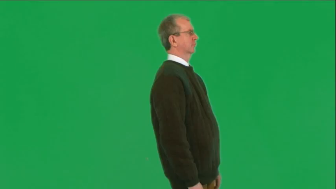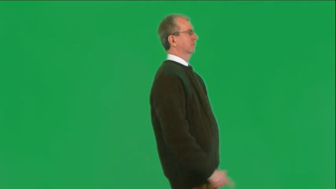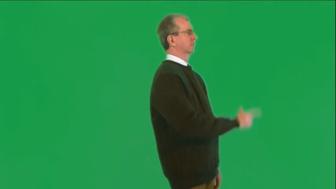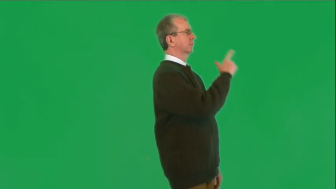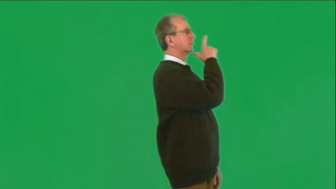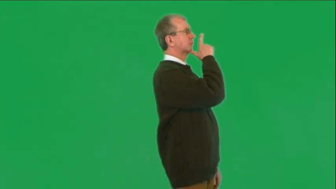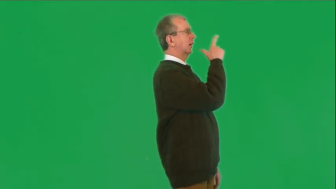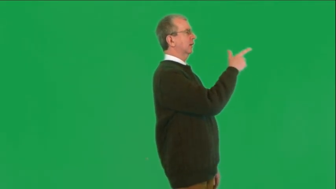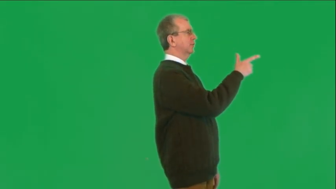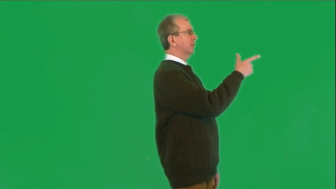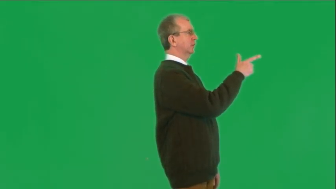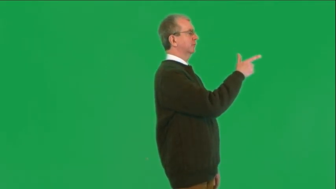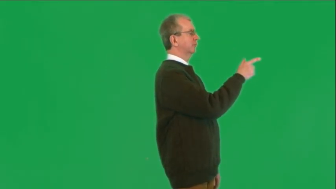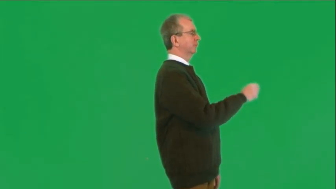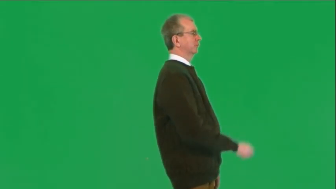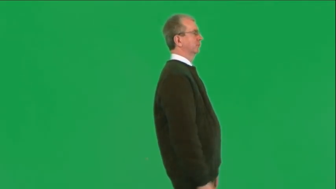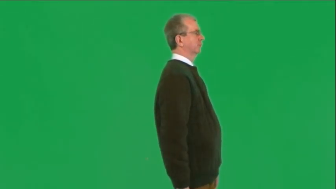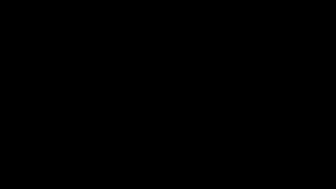Azja